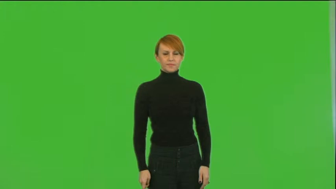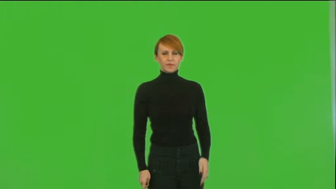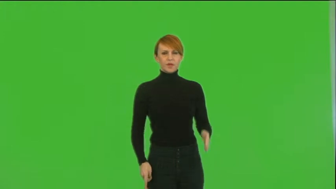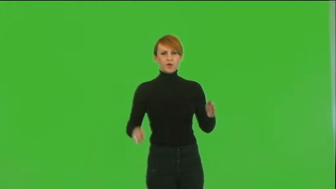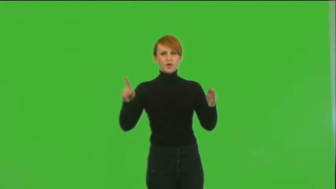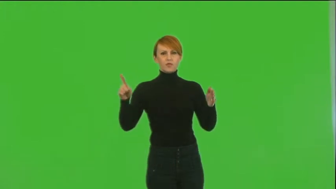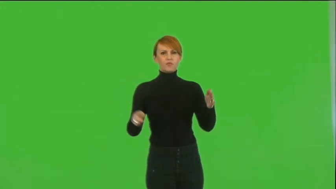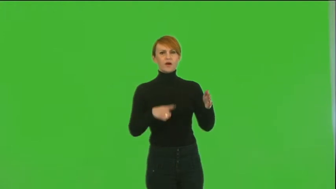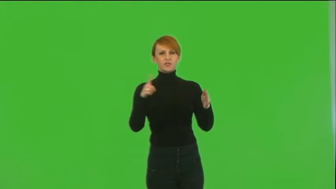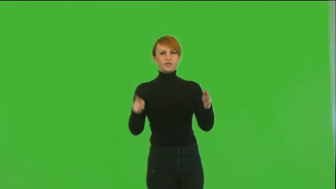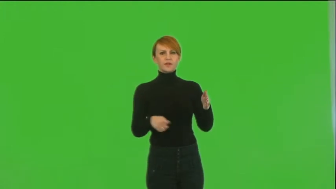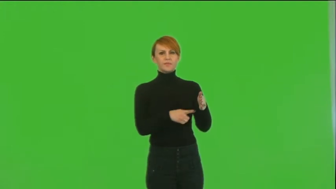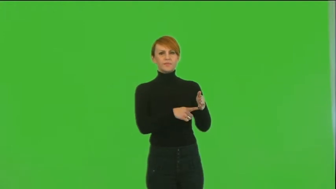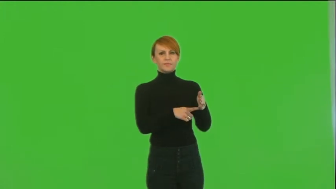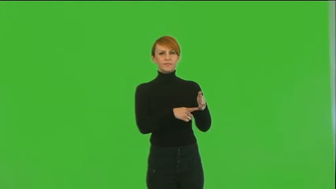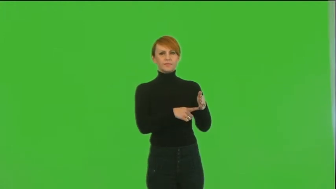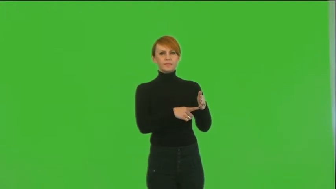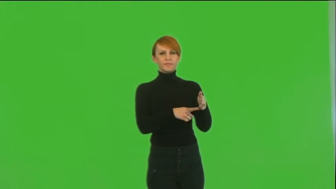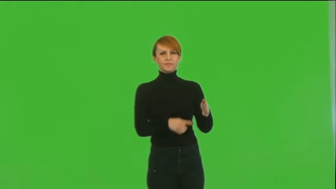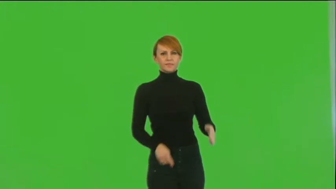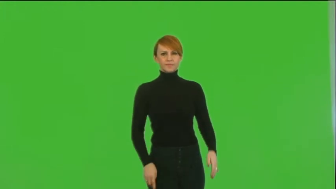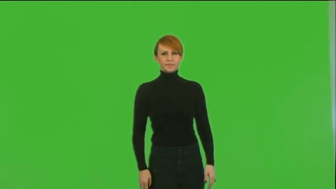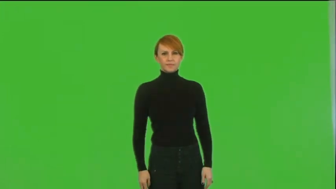właśnie